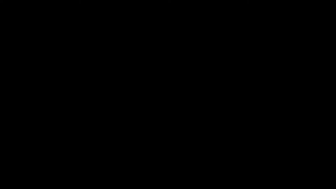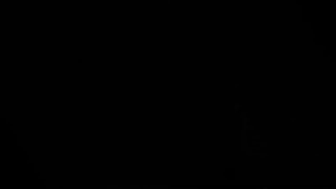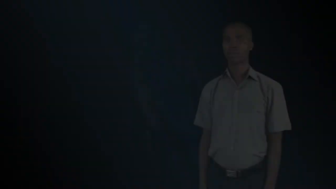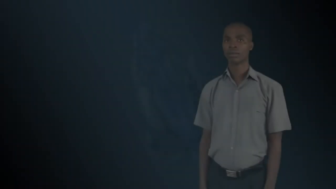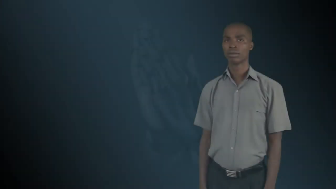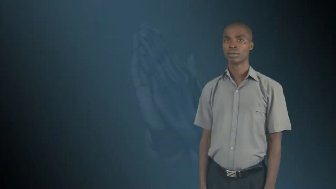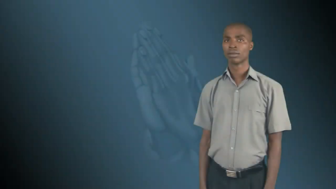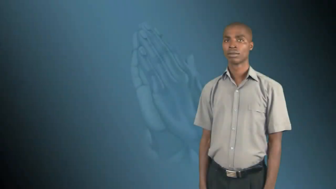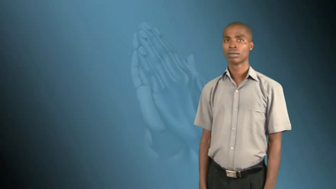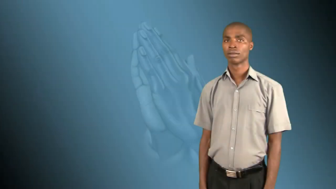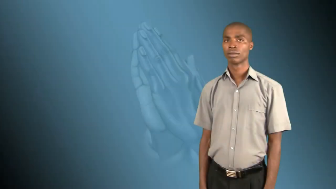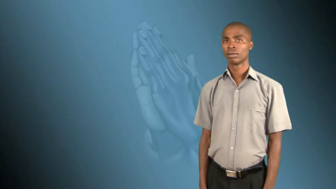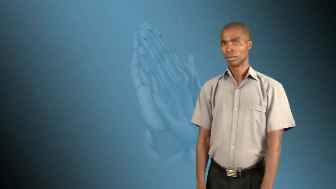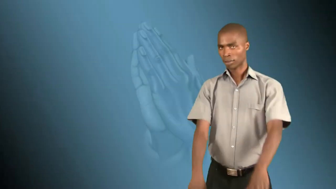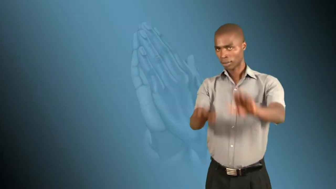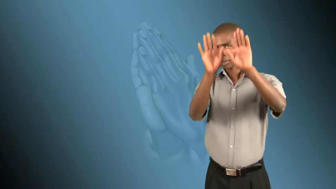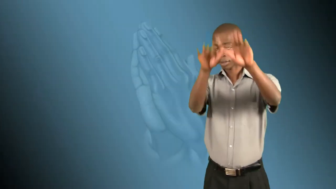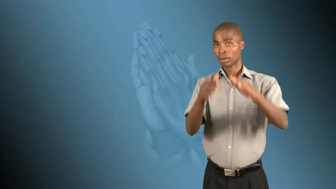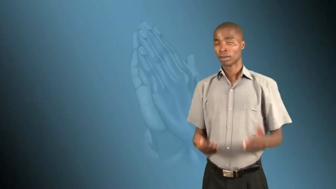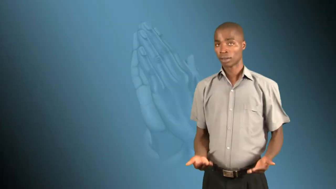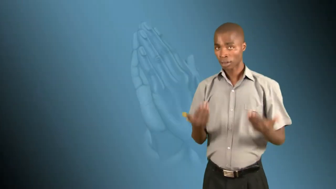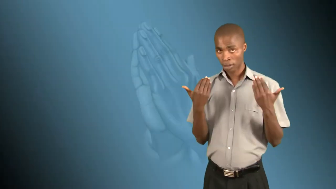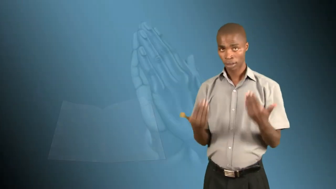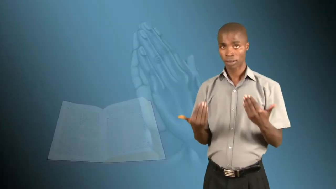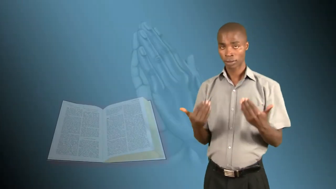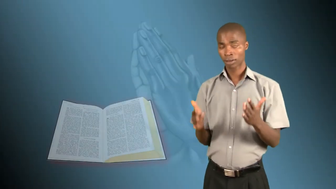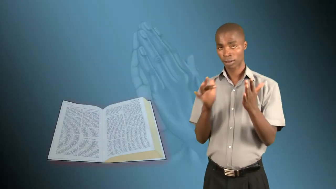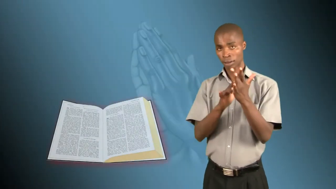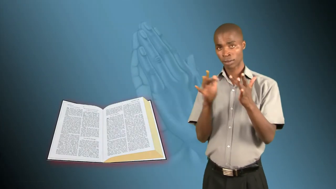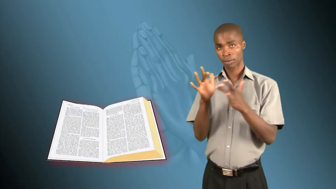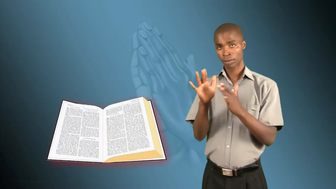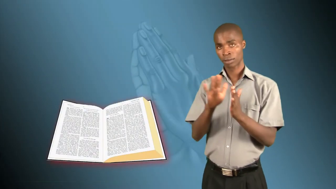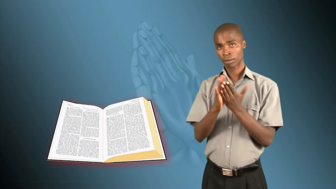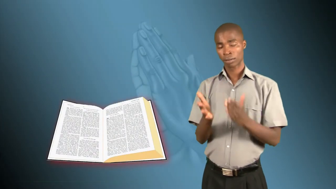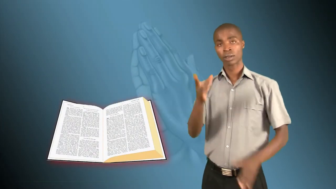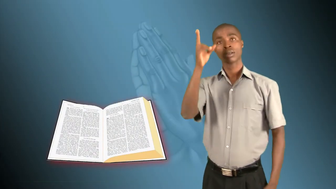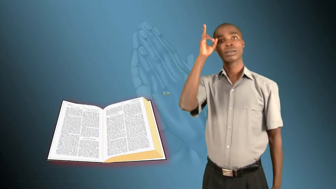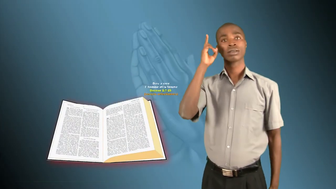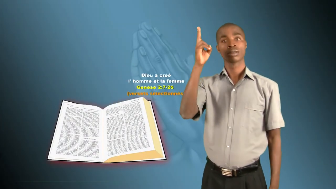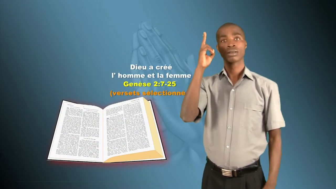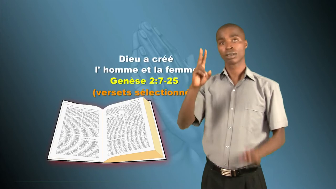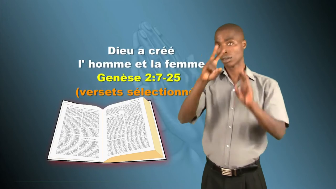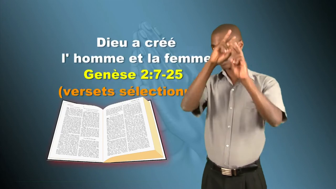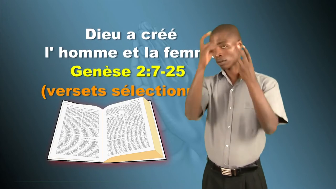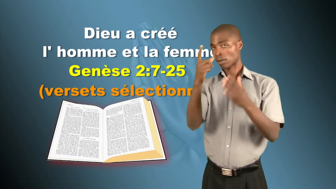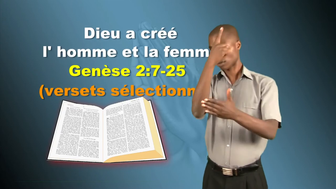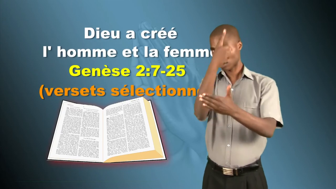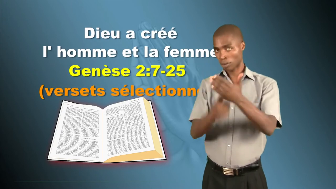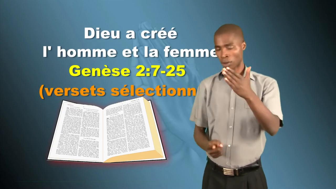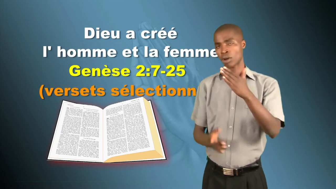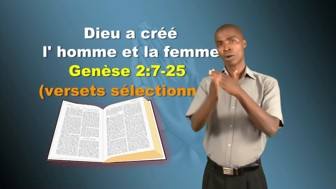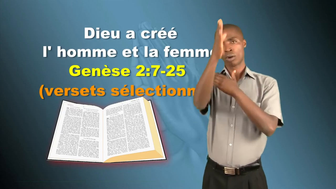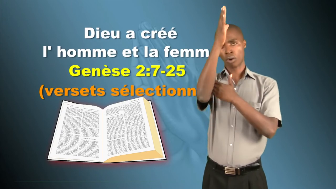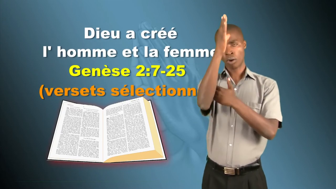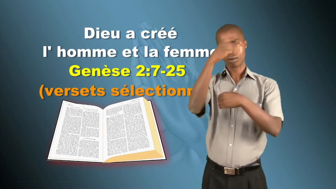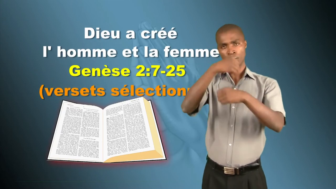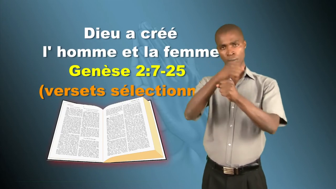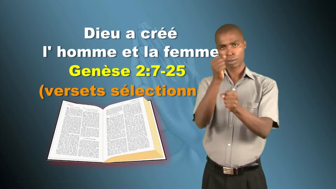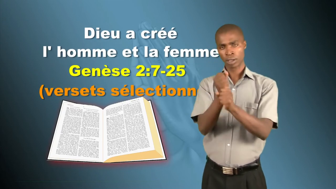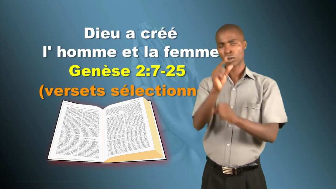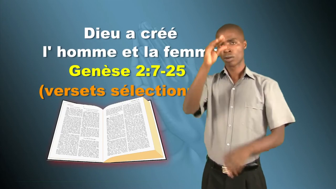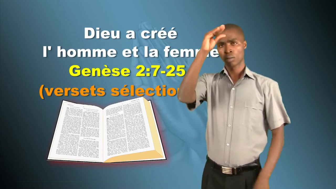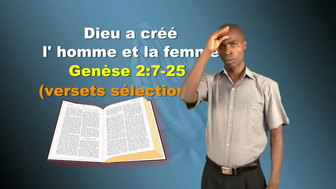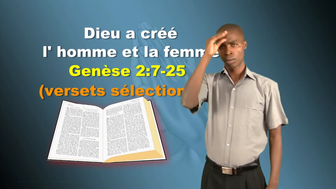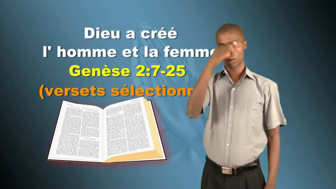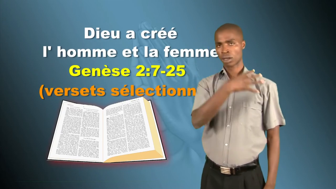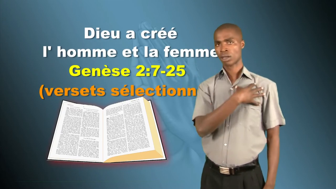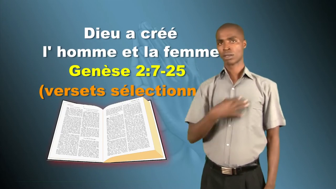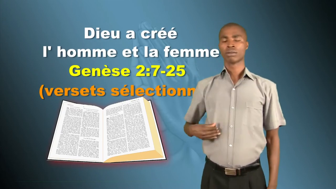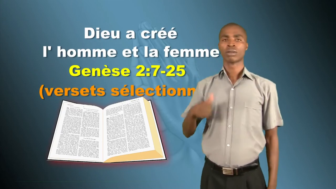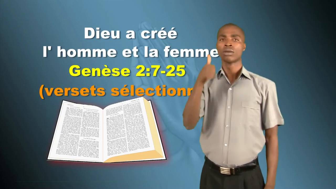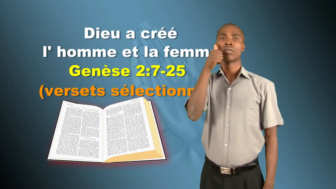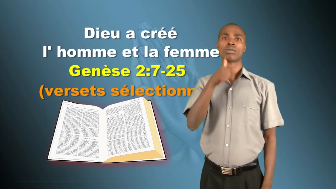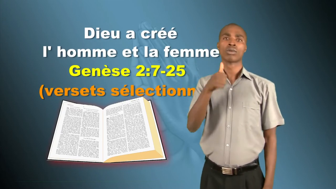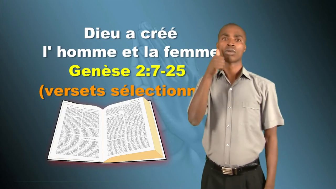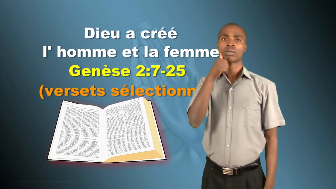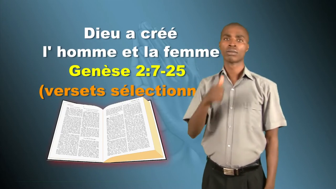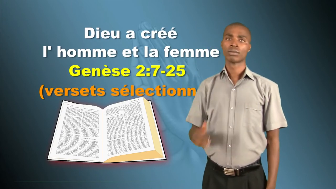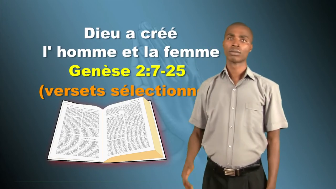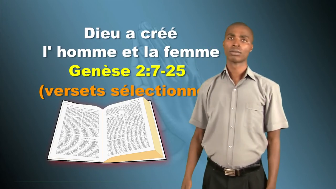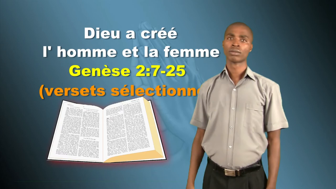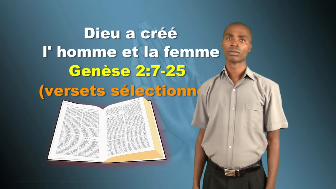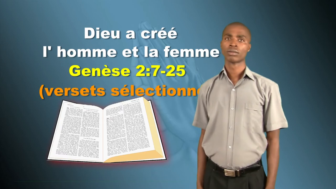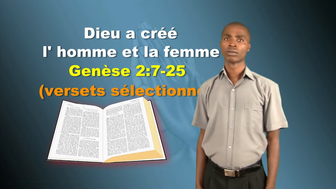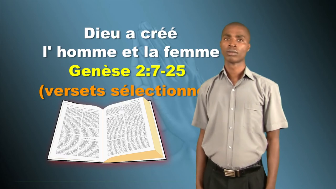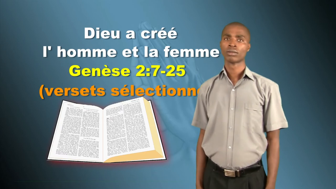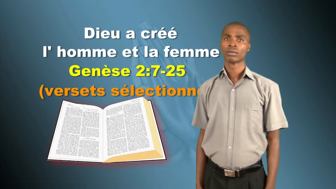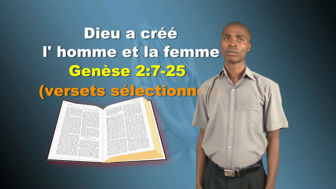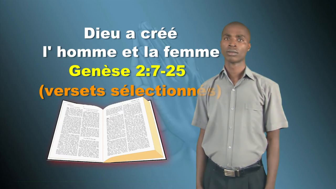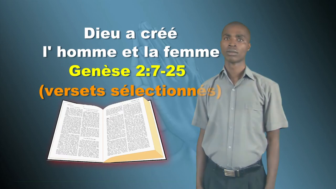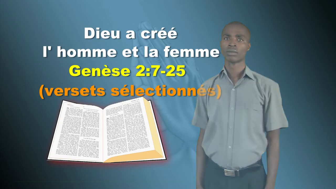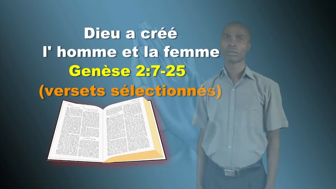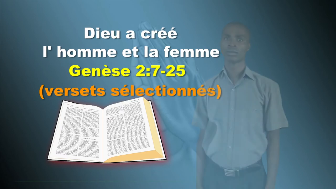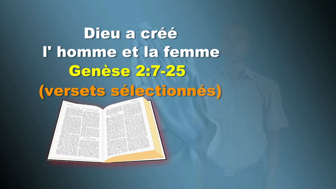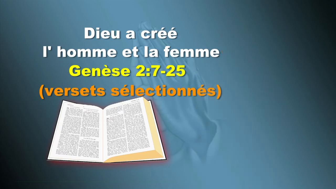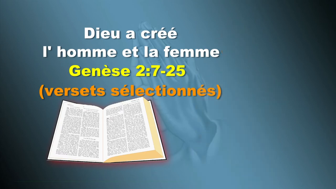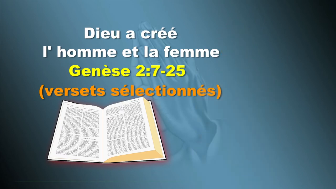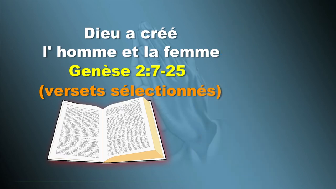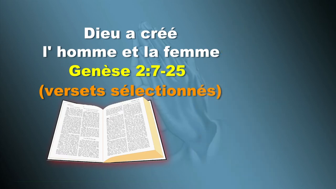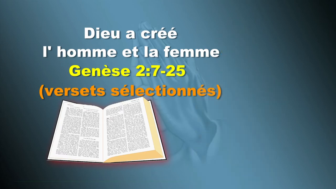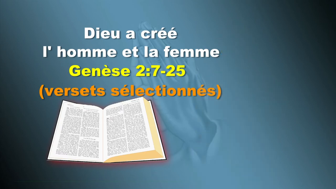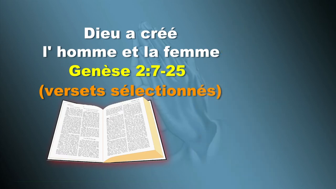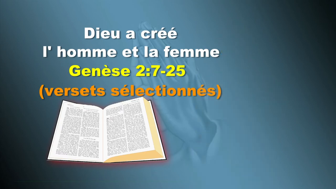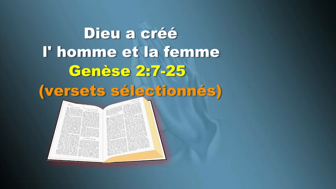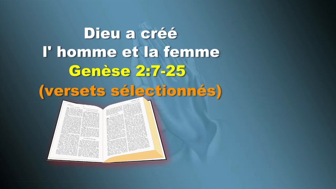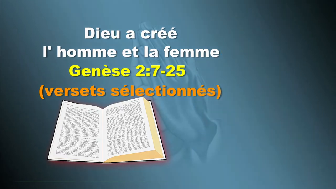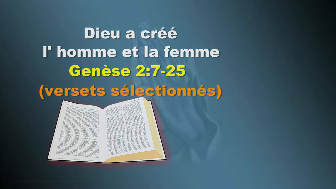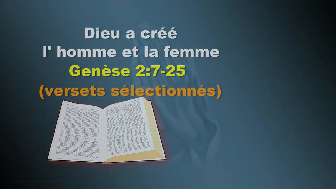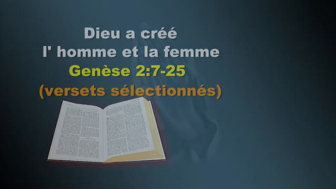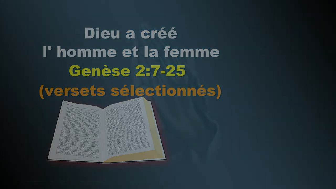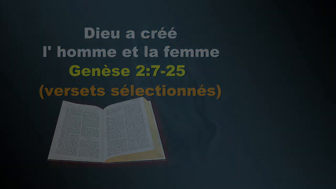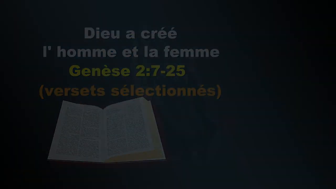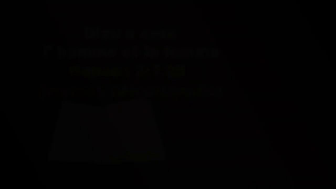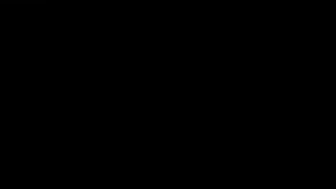Dieu a créé l' homme et la femme